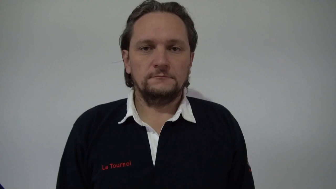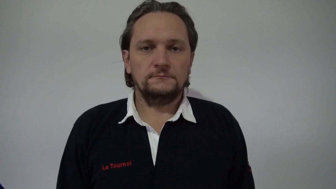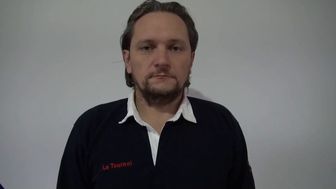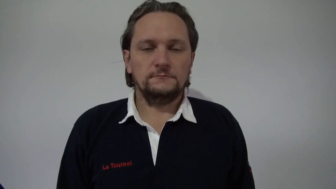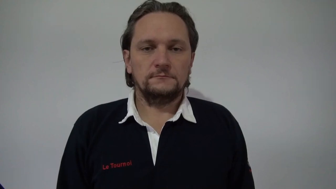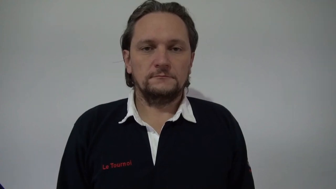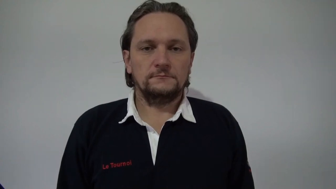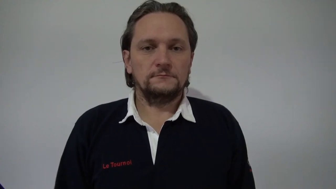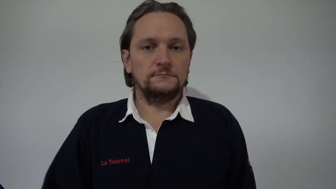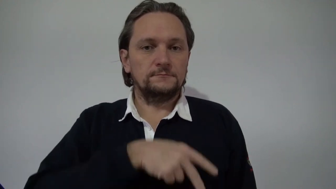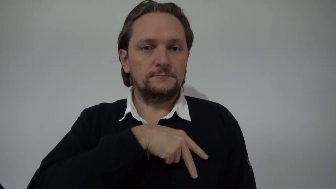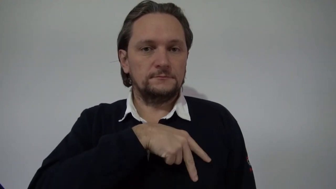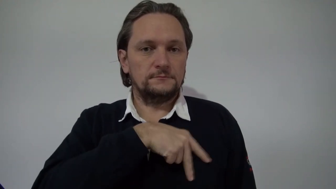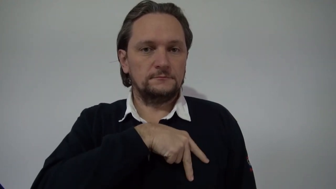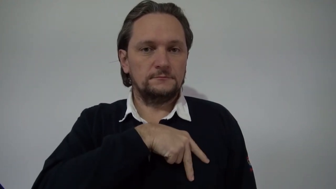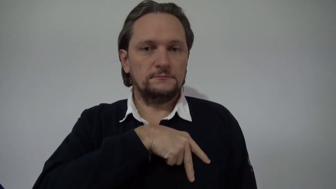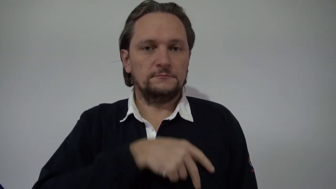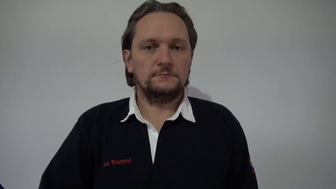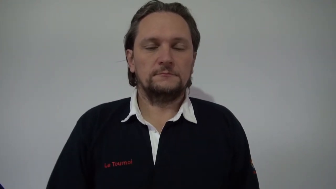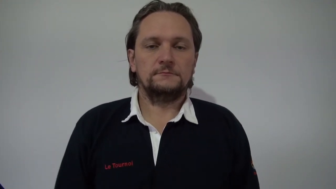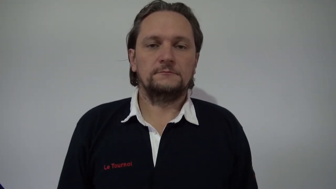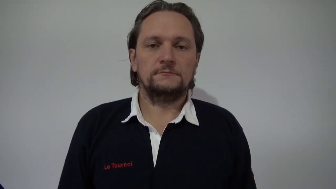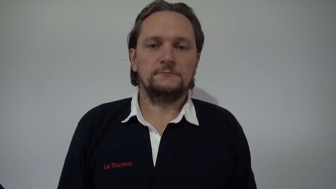Ferdinand Berthier